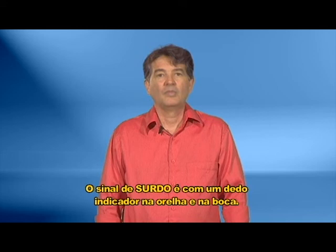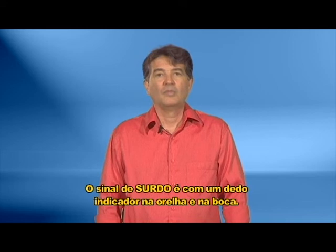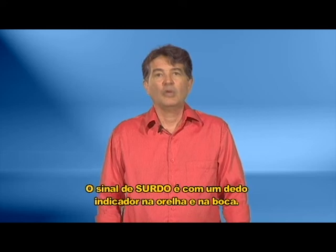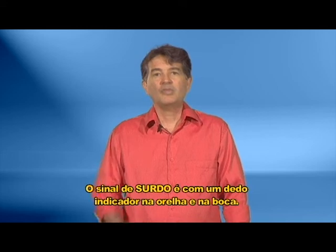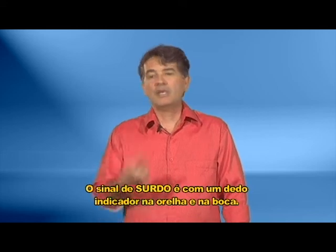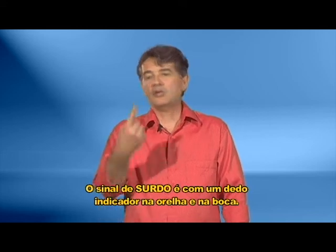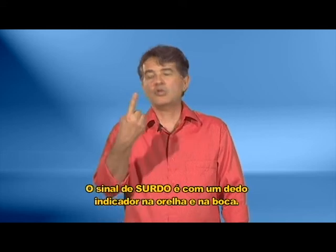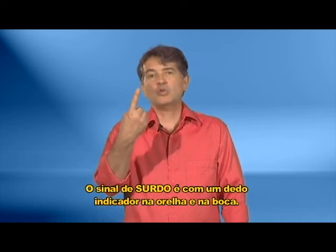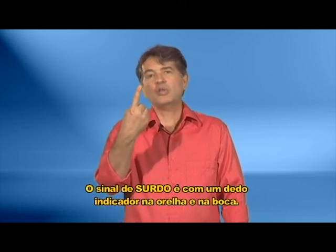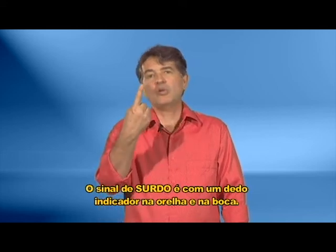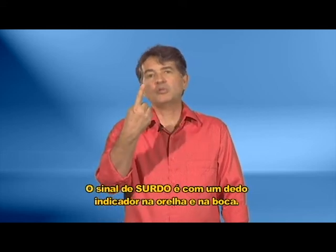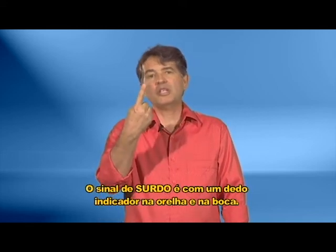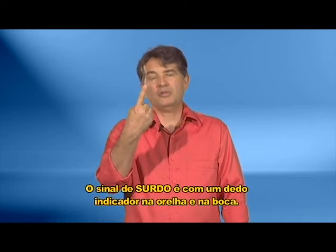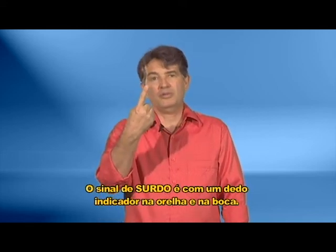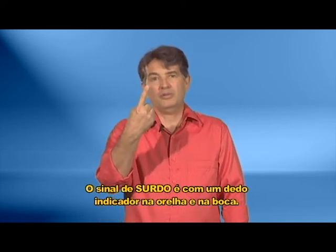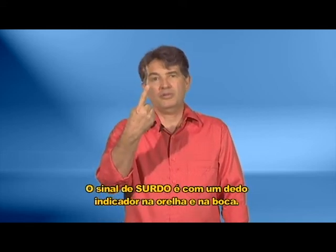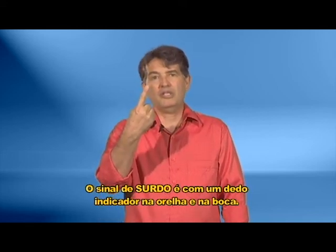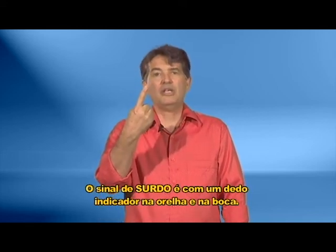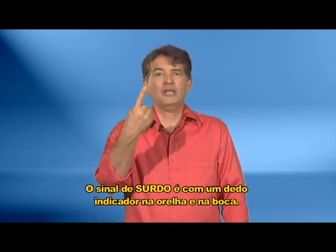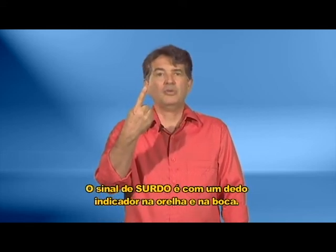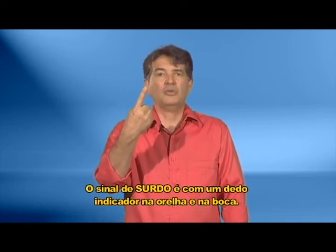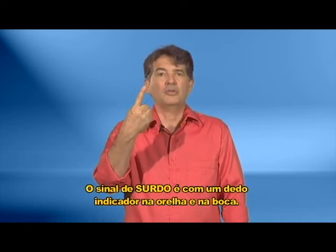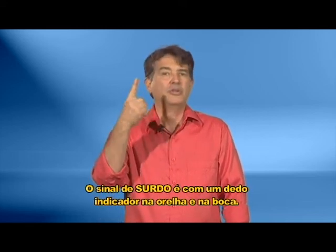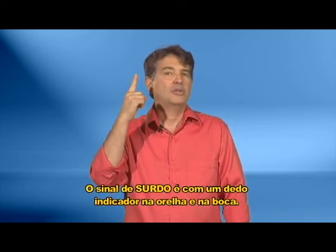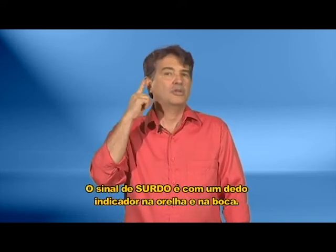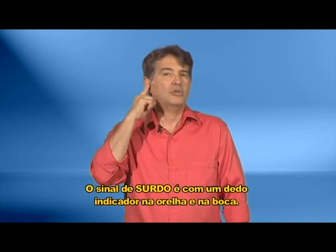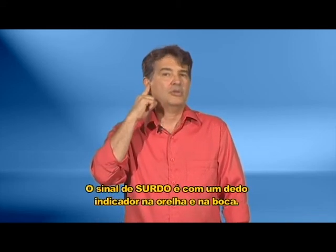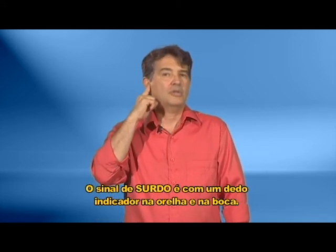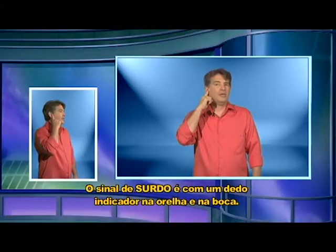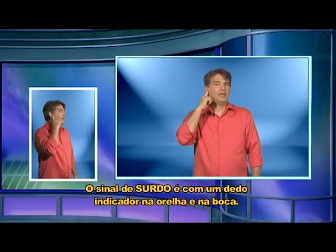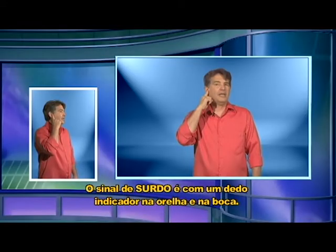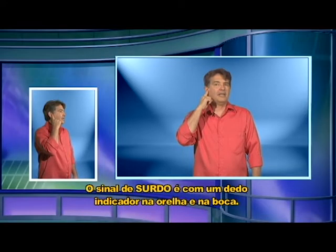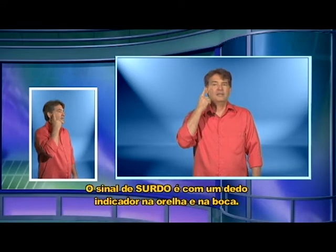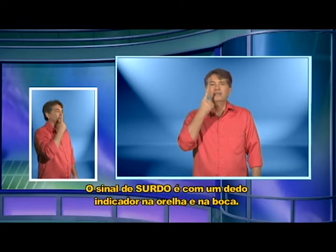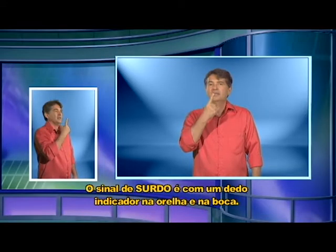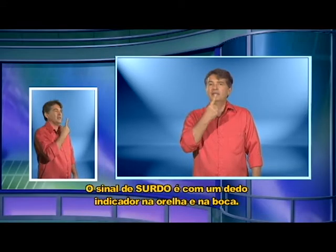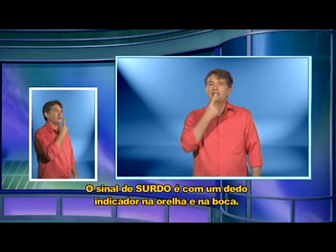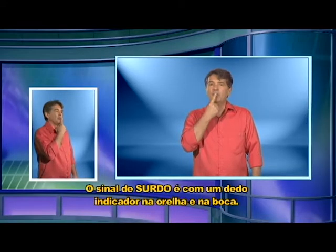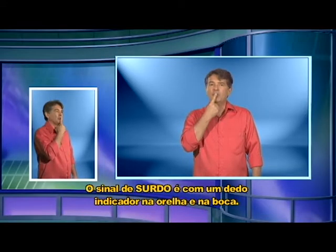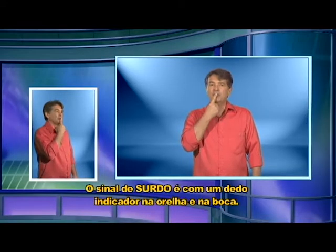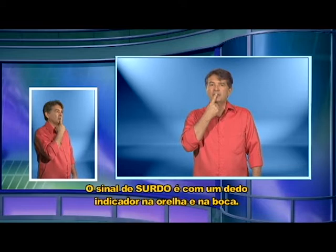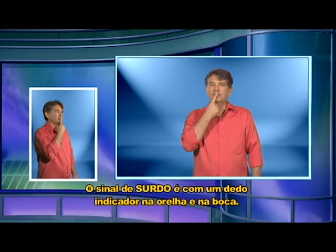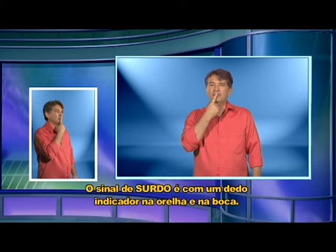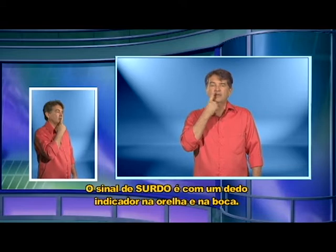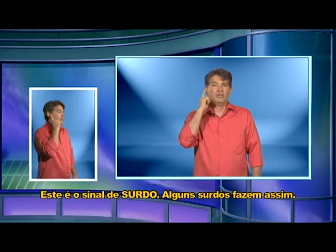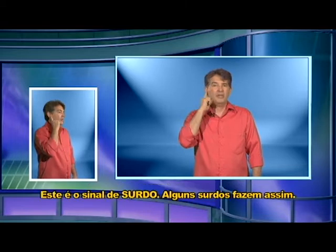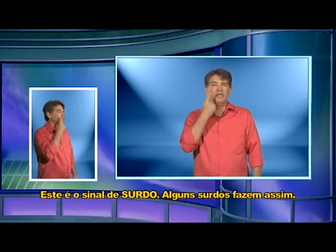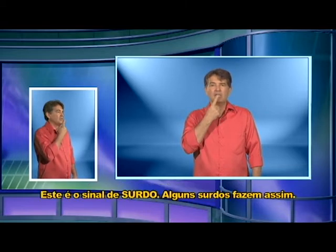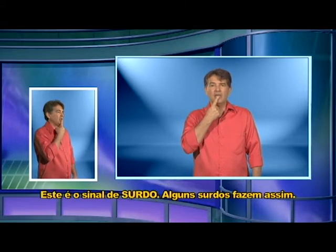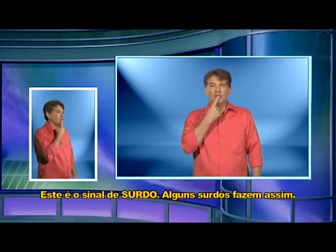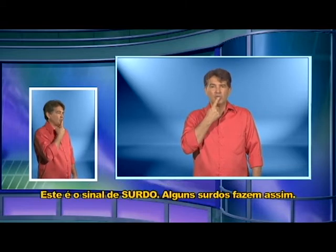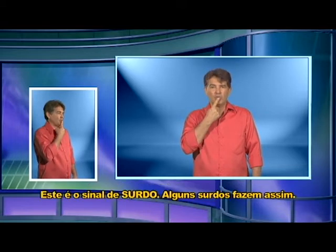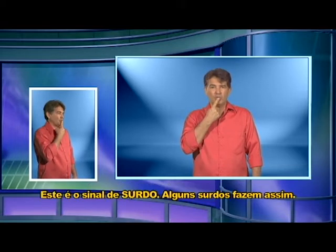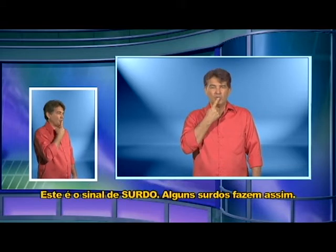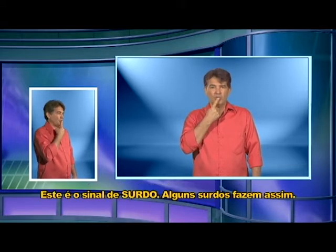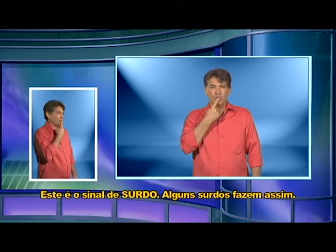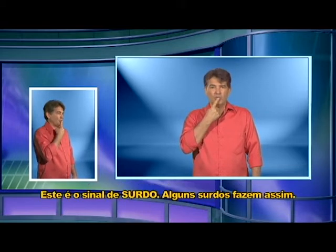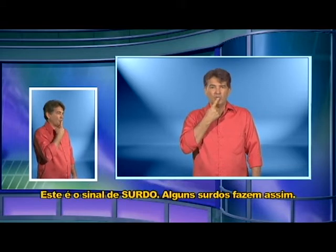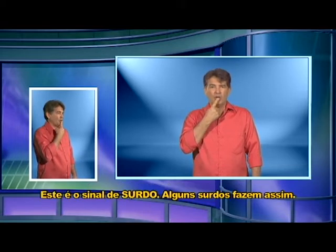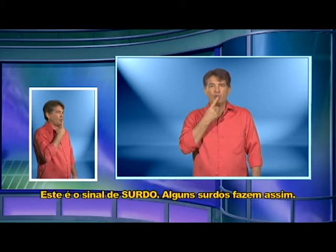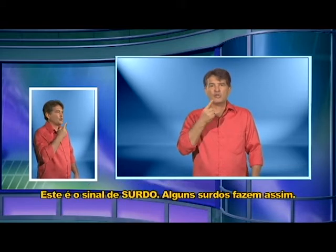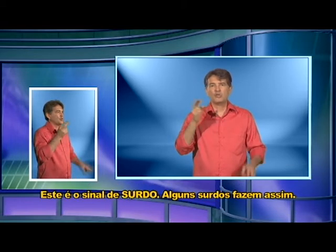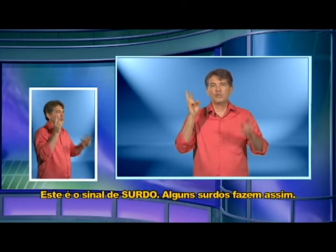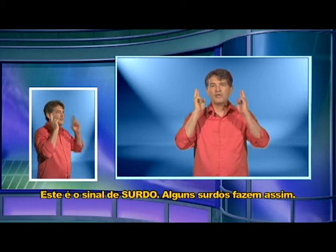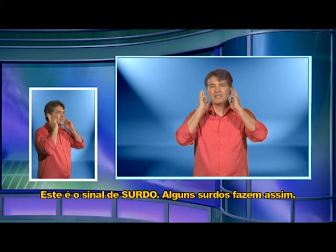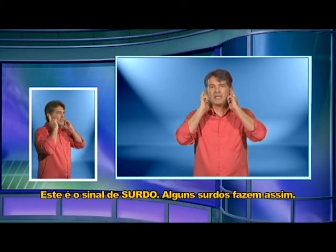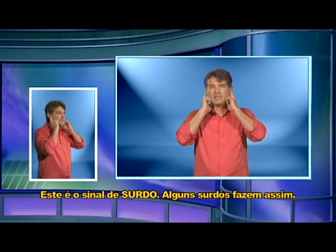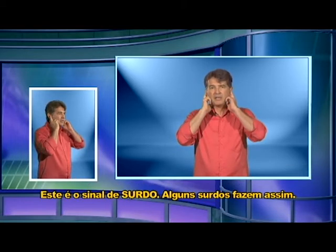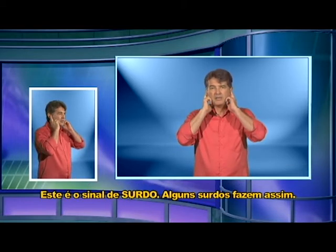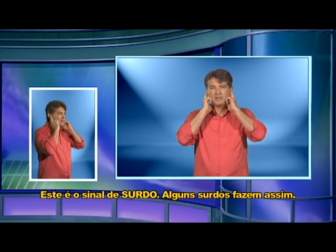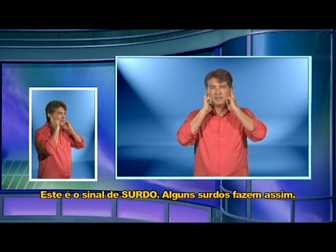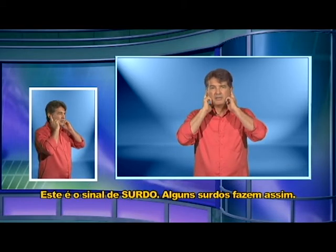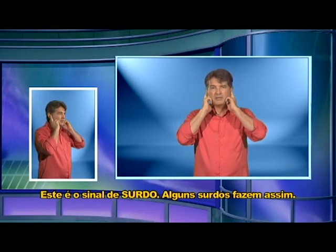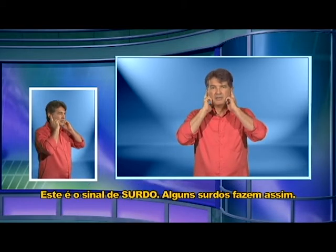surdez